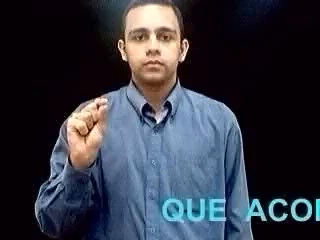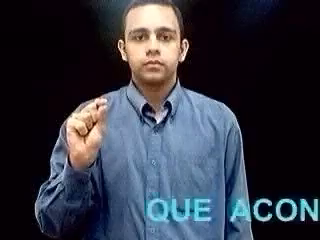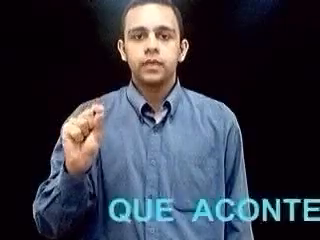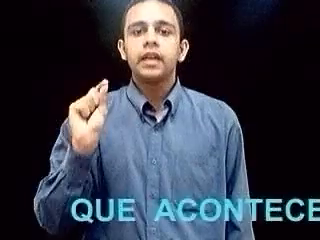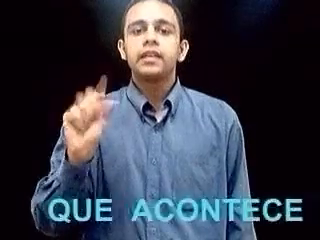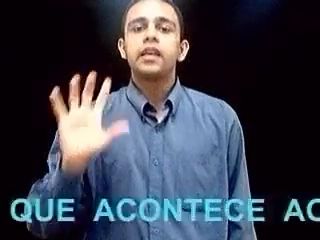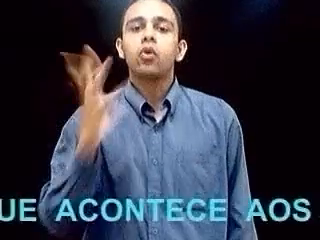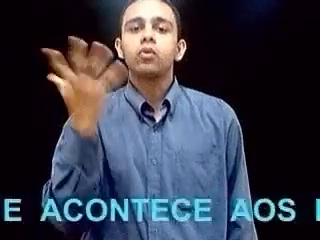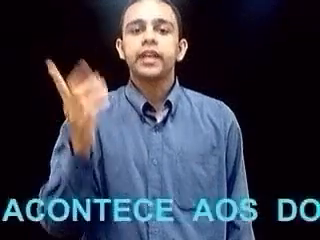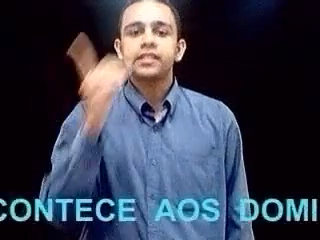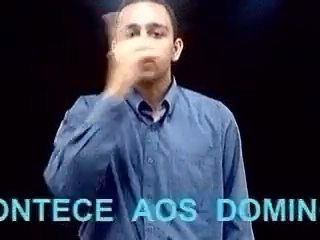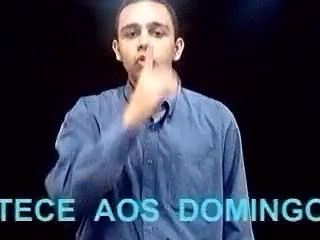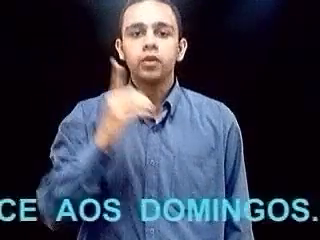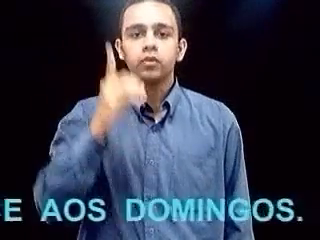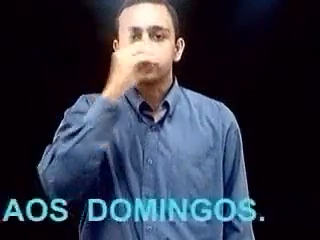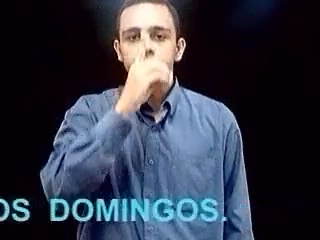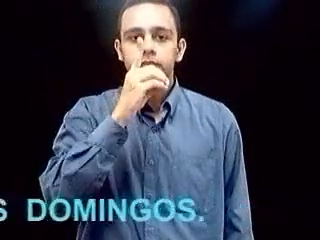calcular